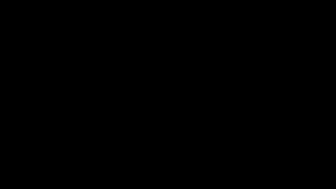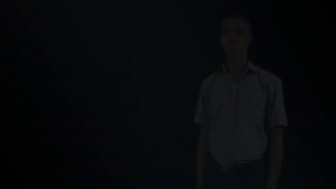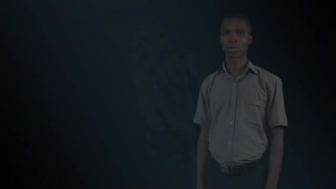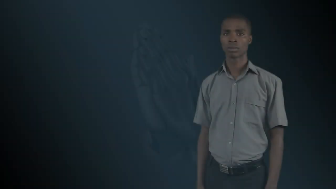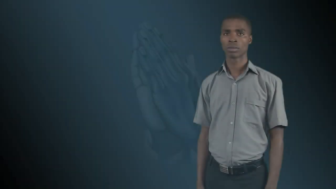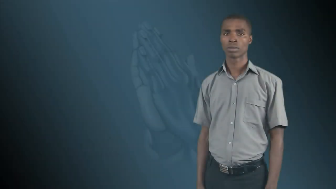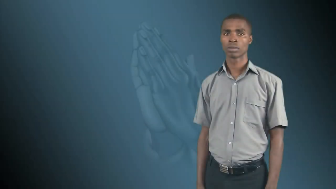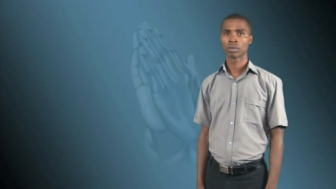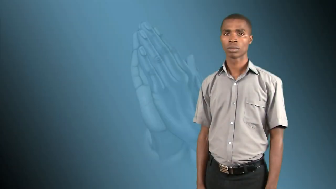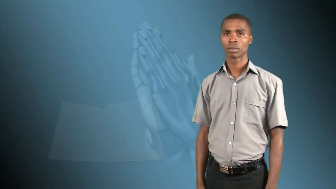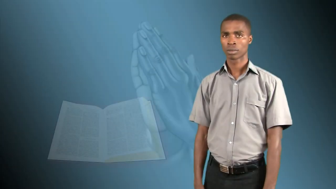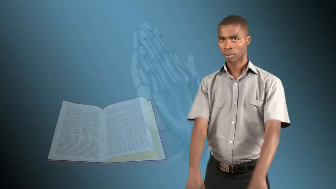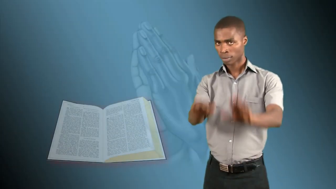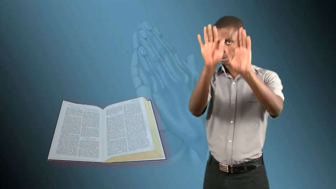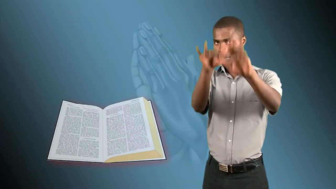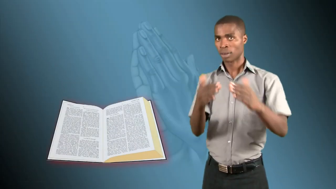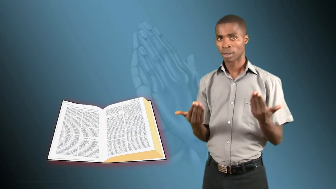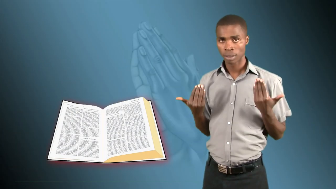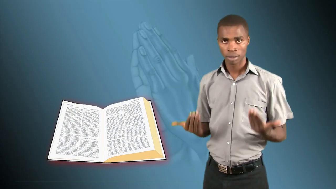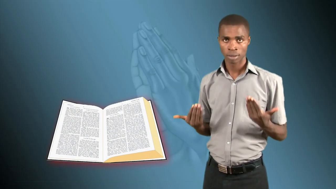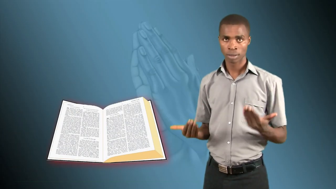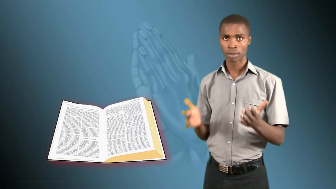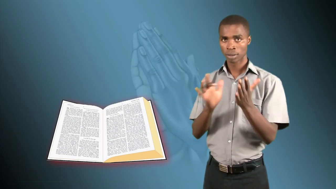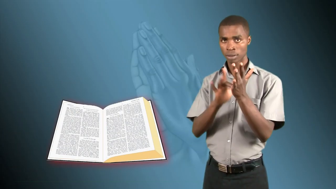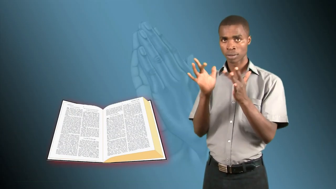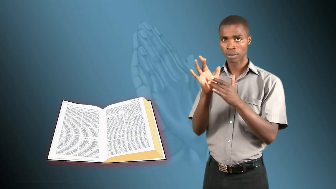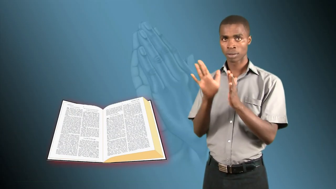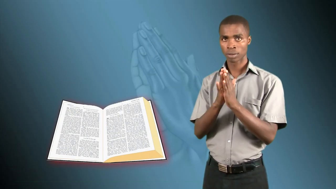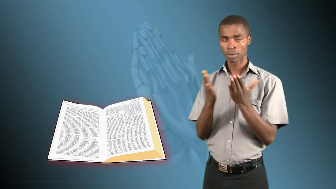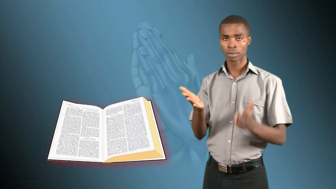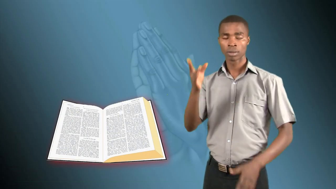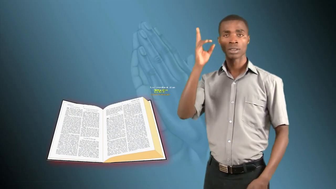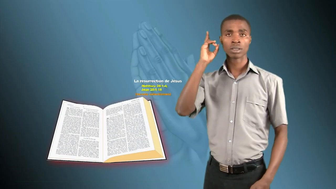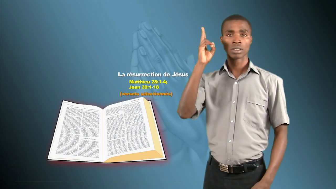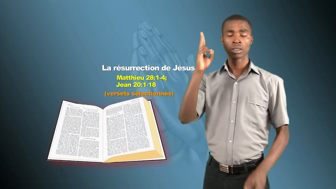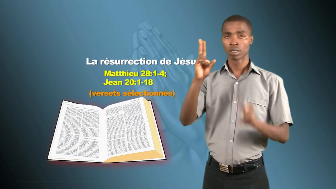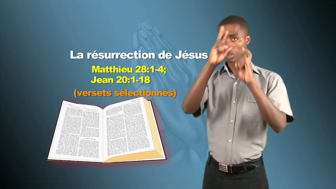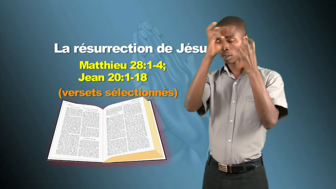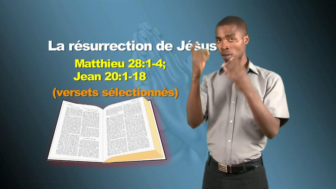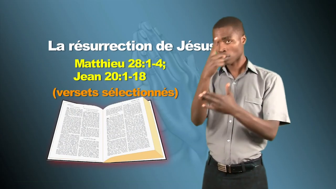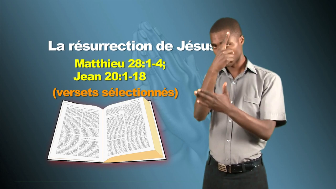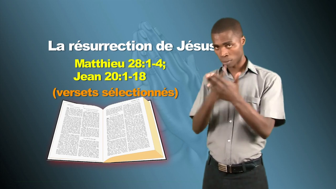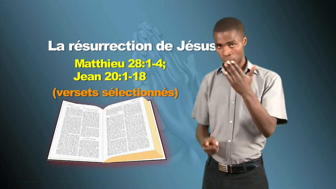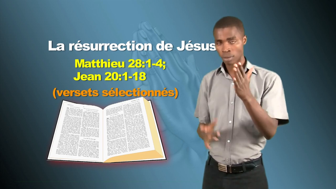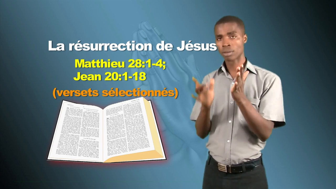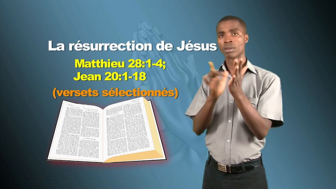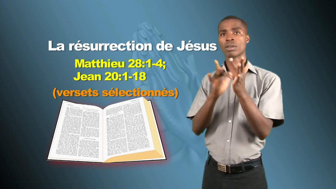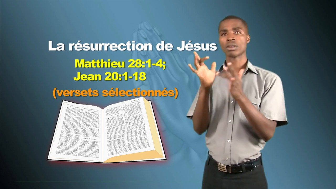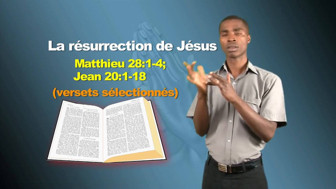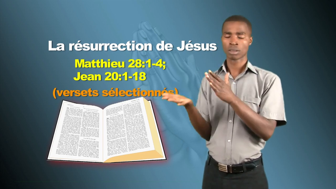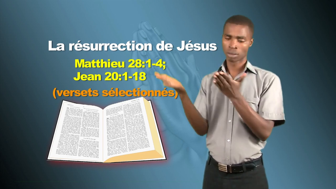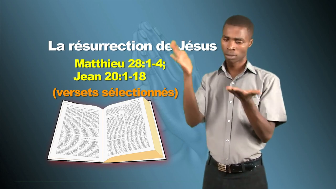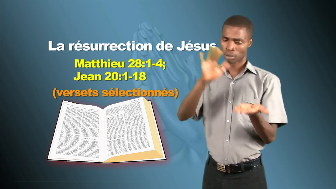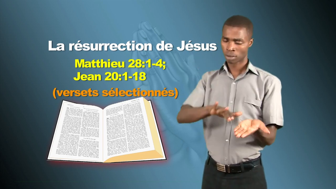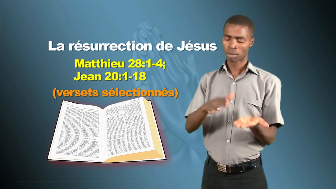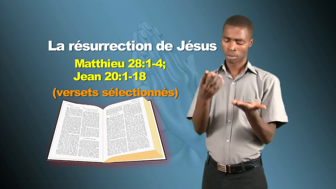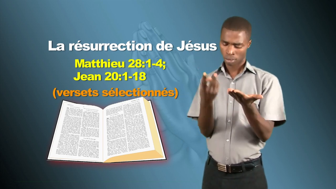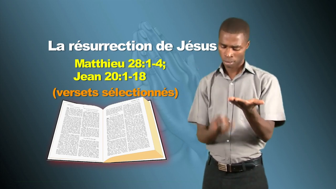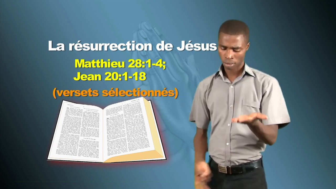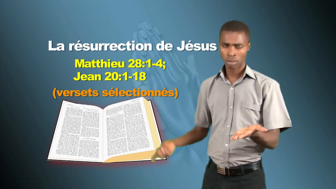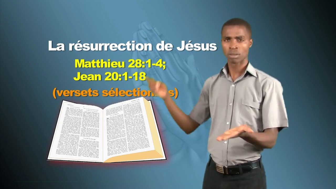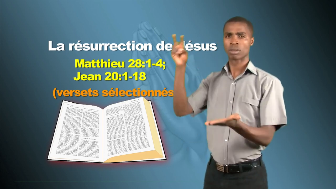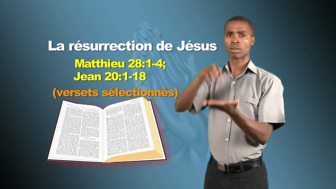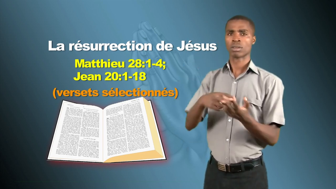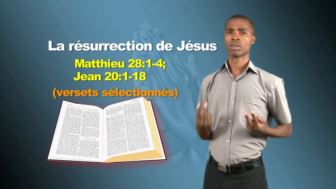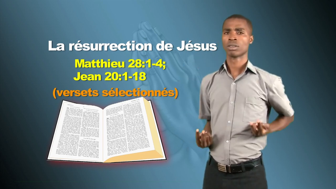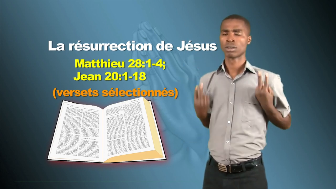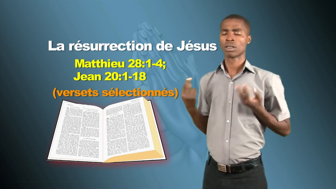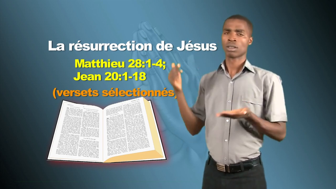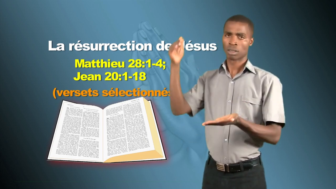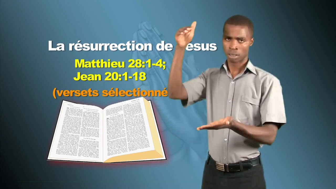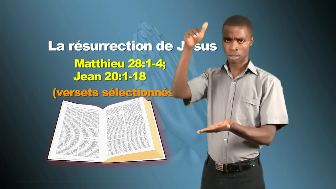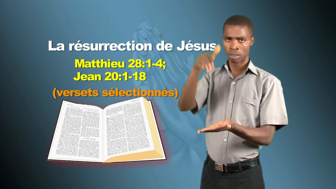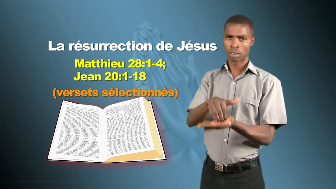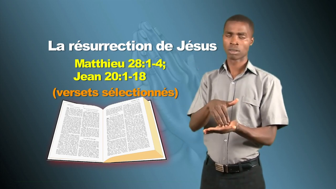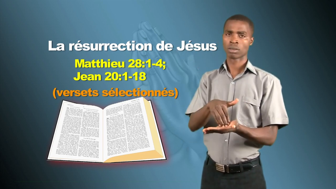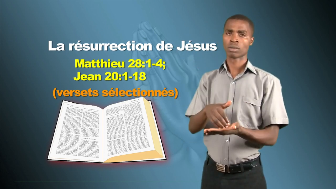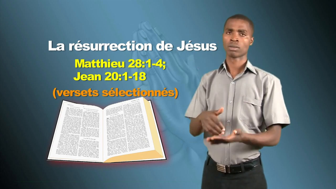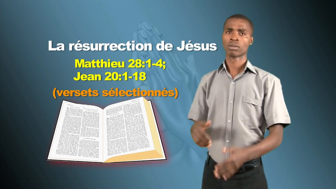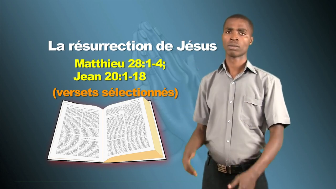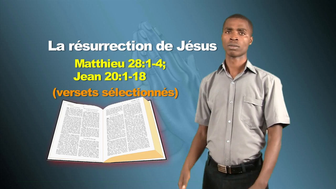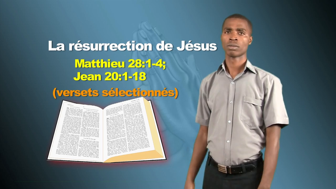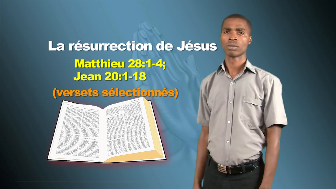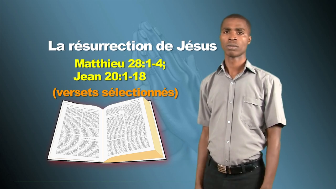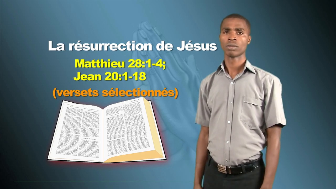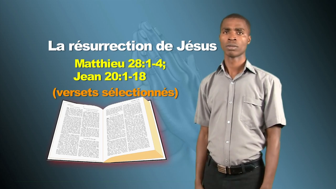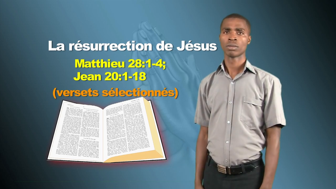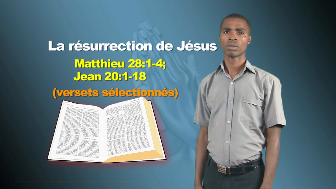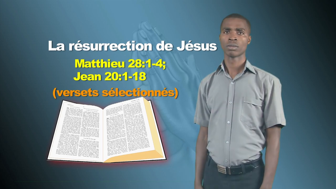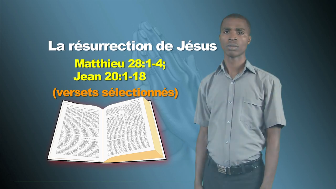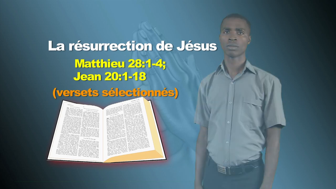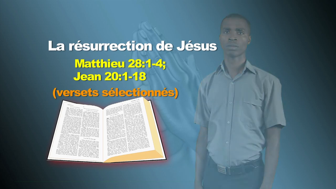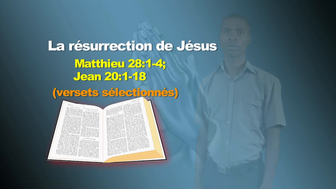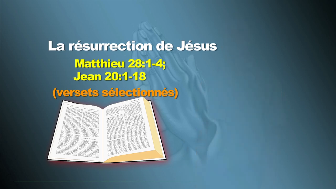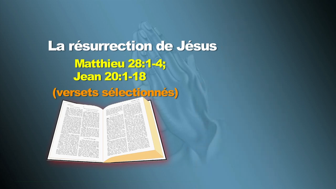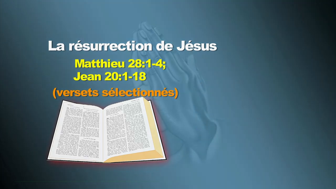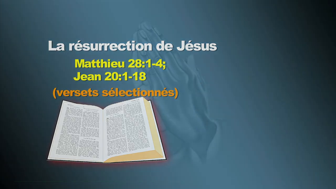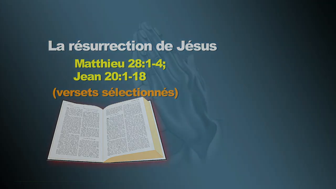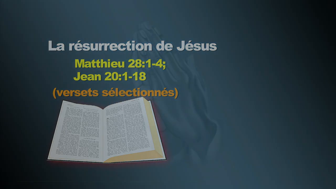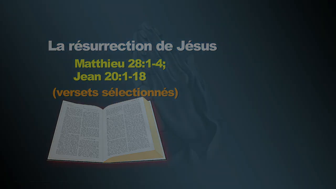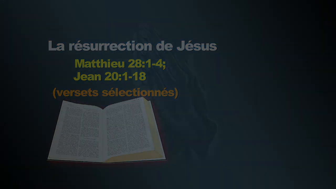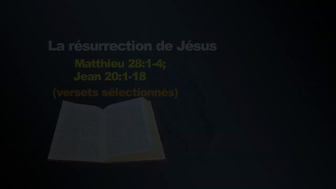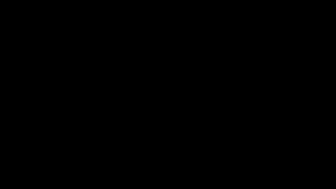La résurrection de Jésus